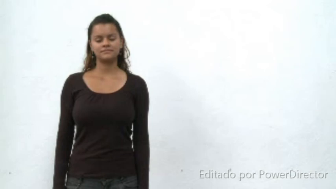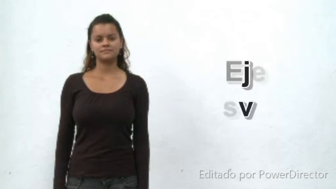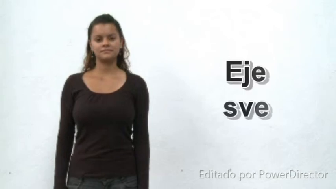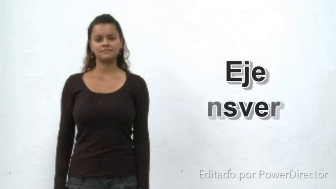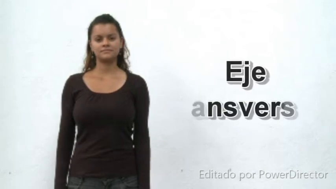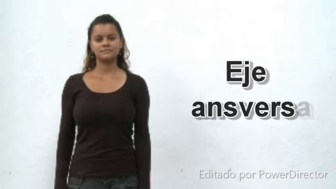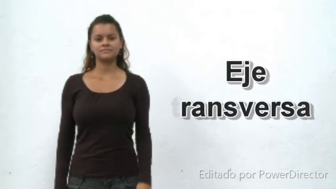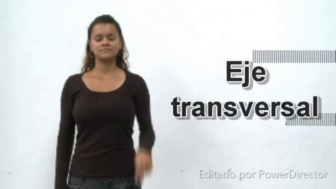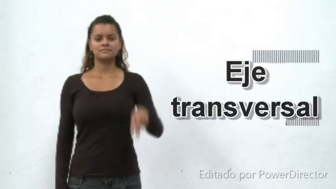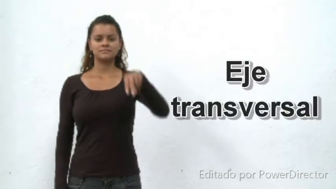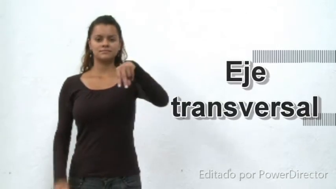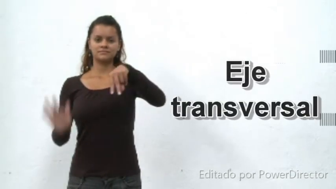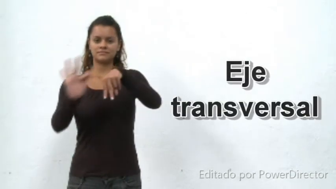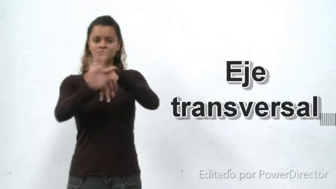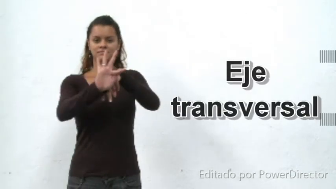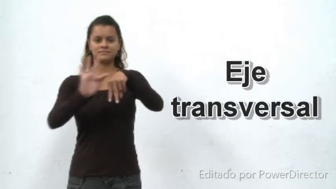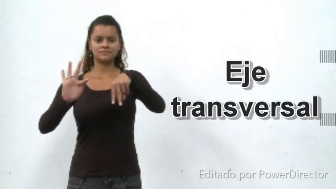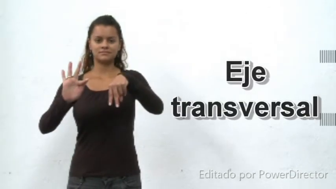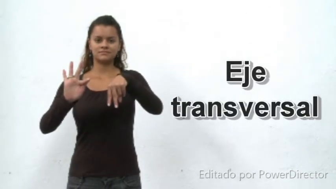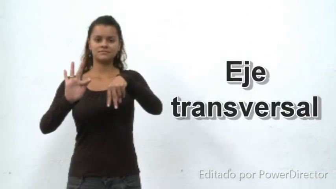Eje transversal